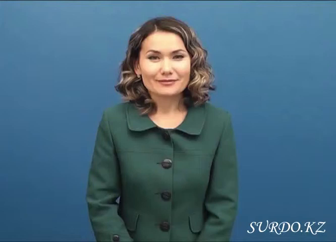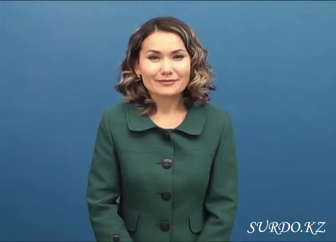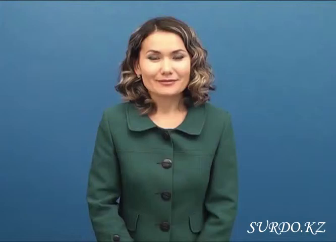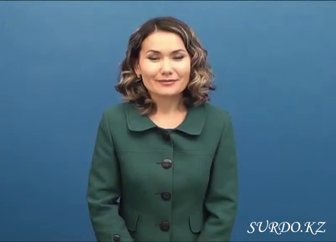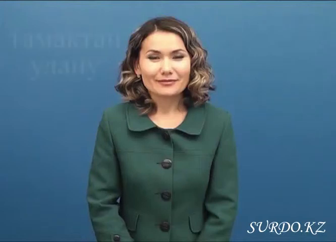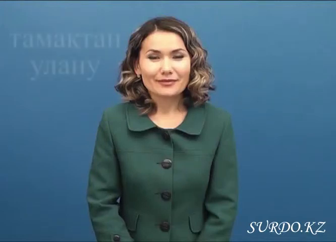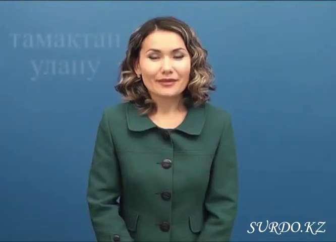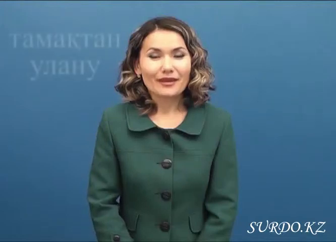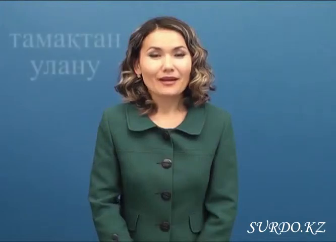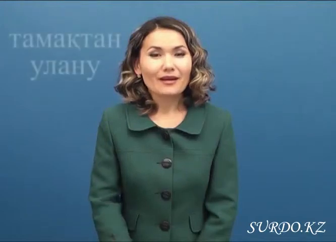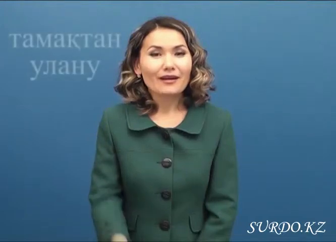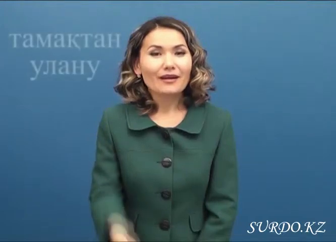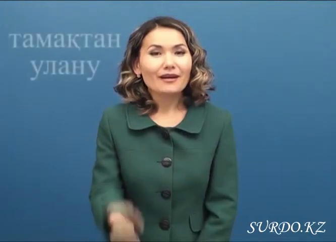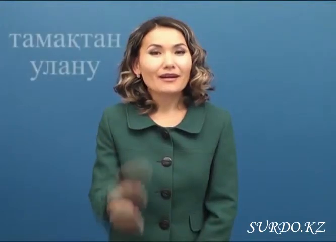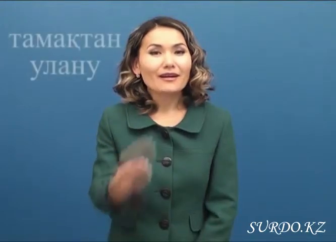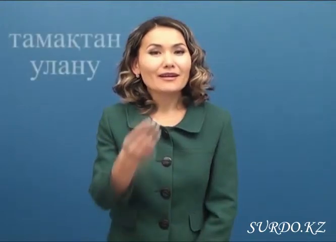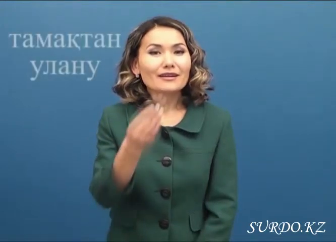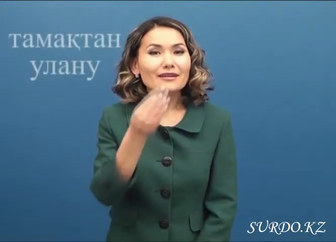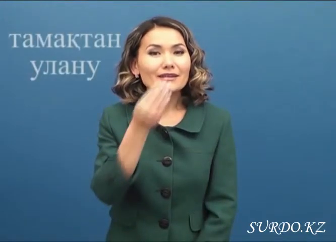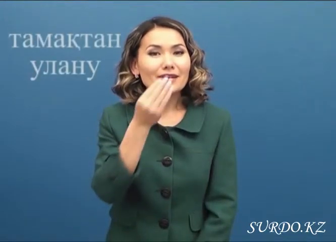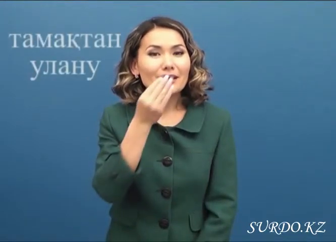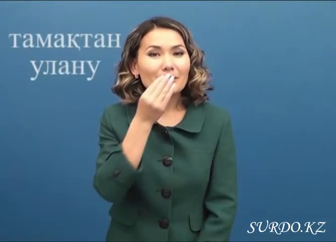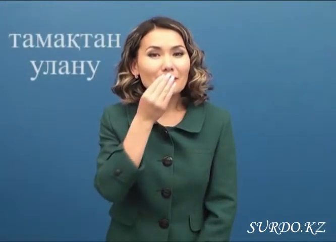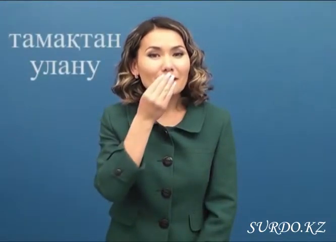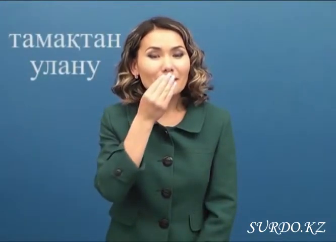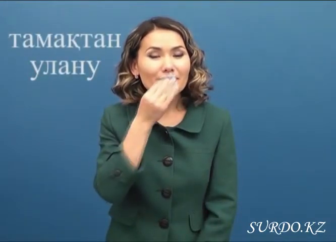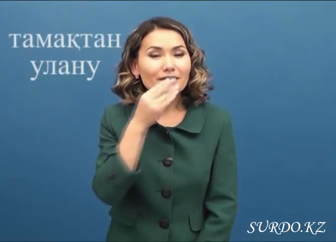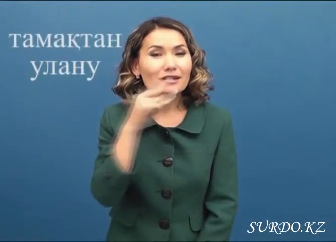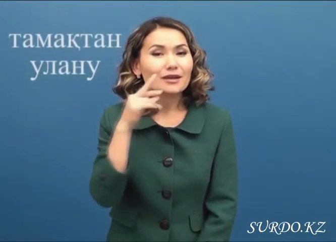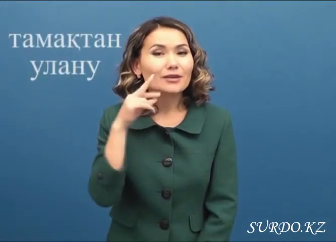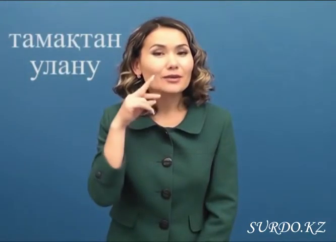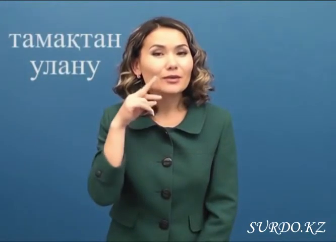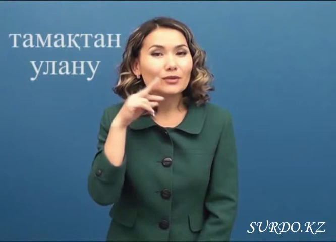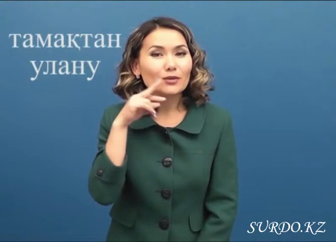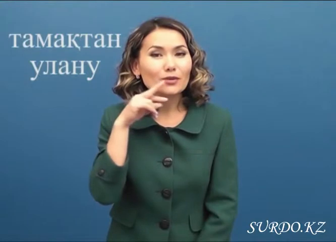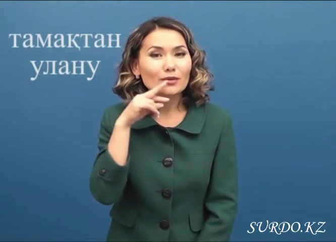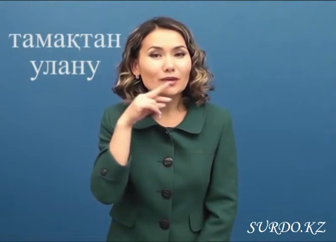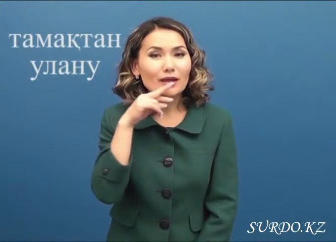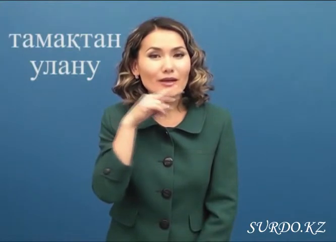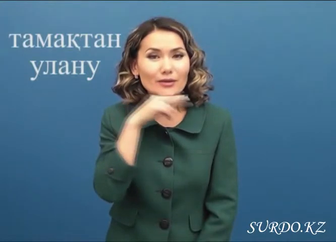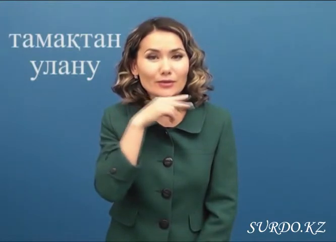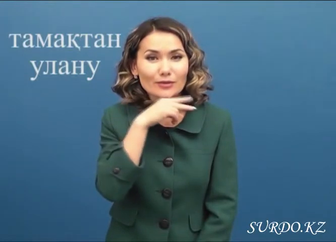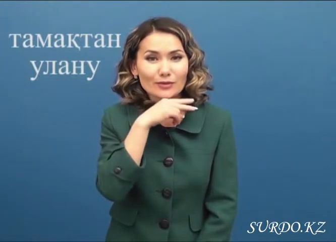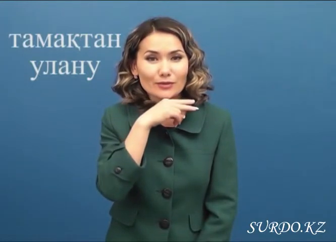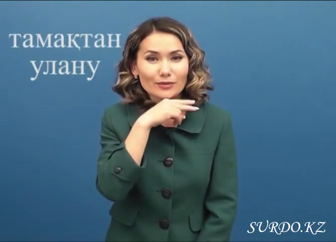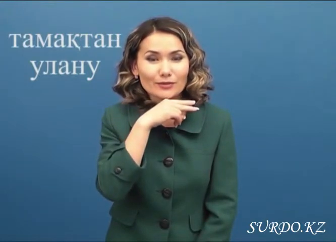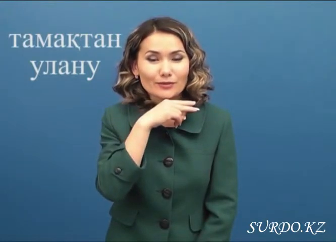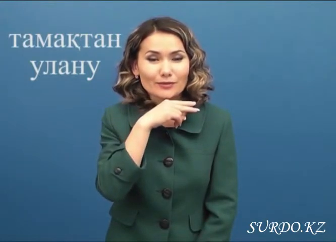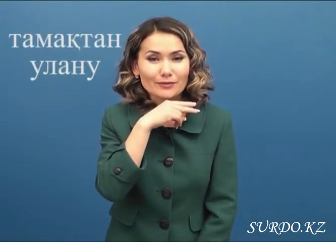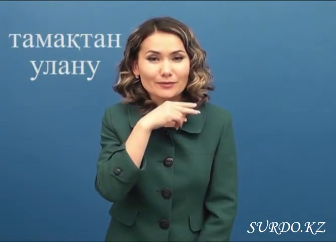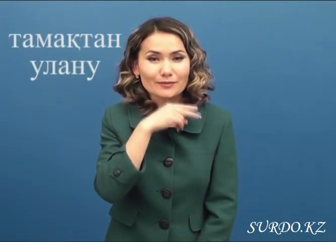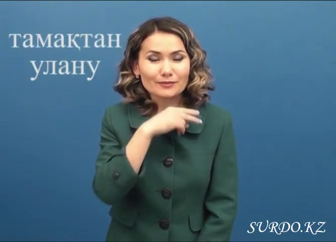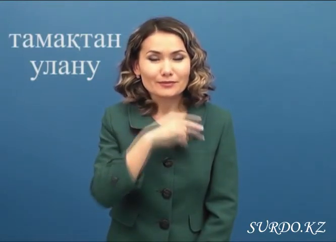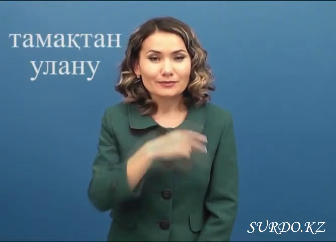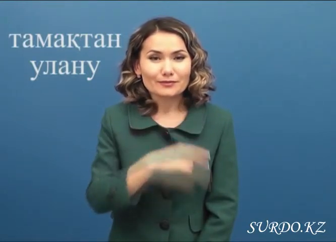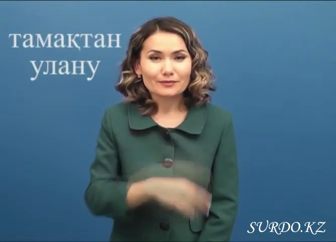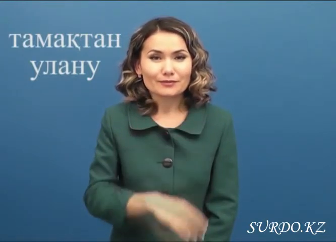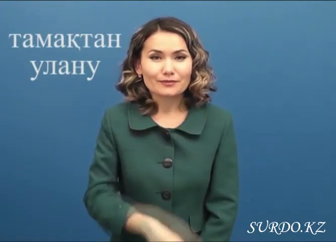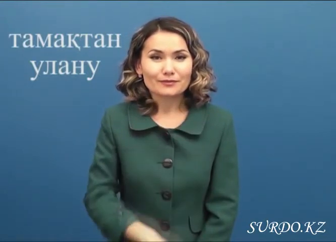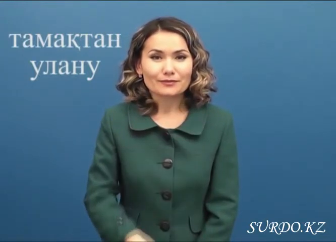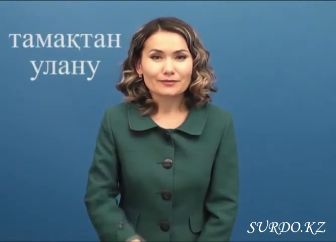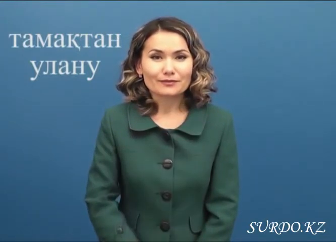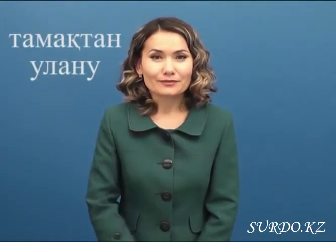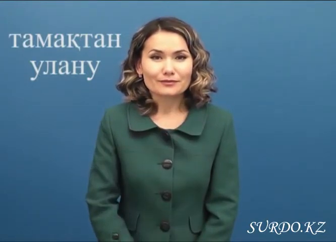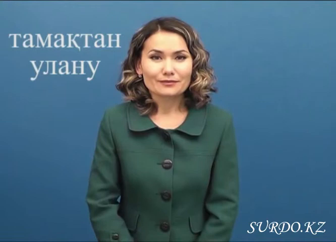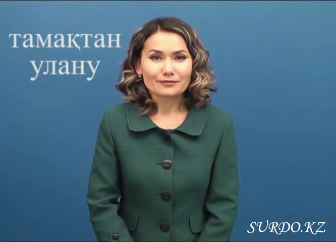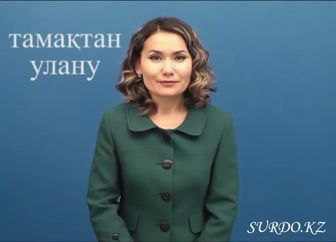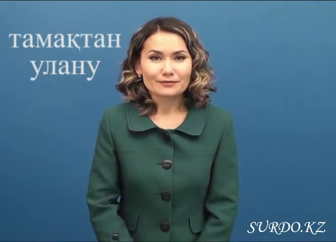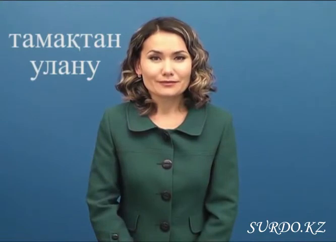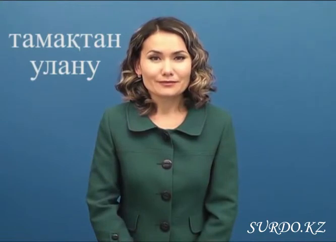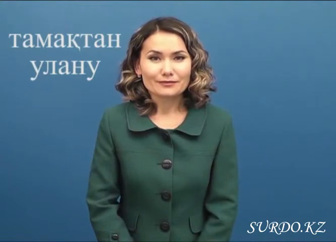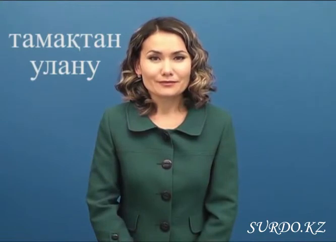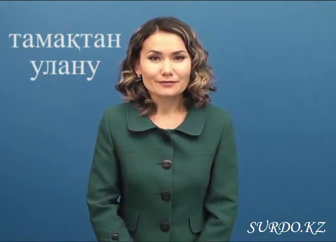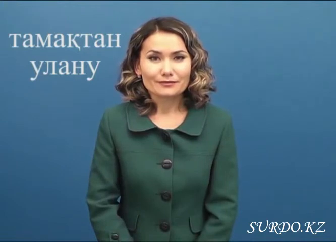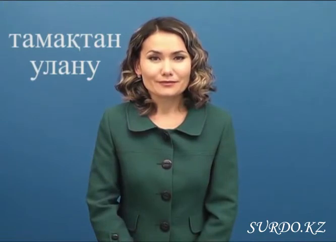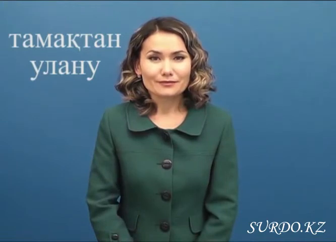Тамақтан улану